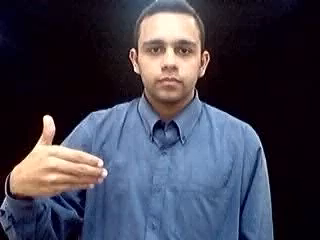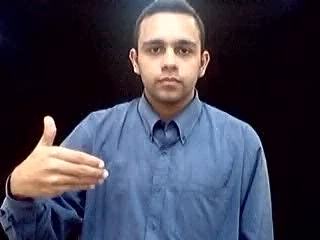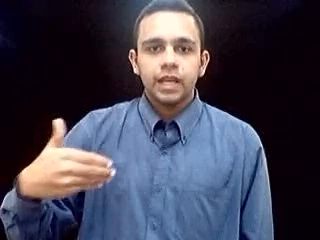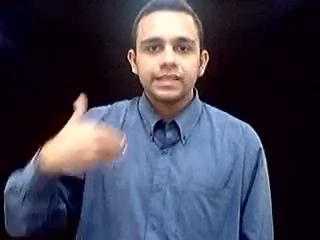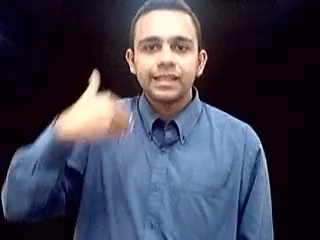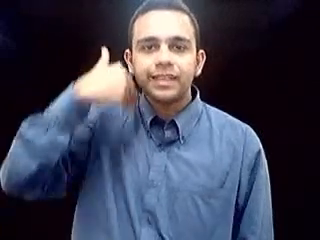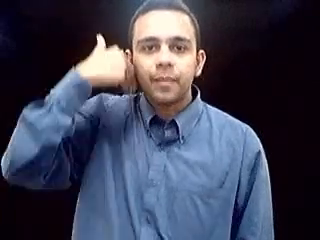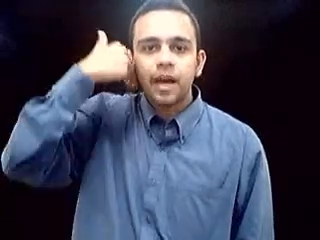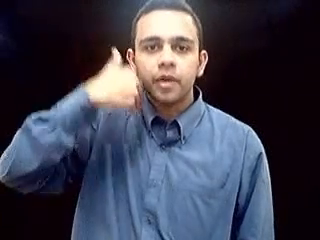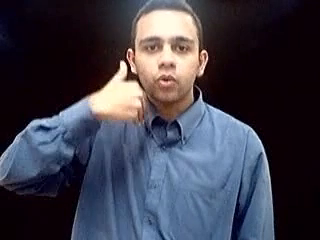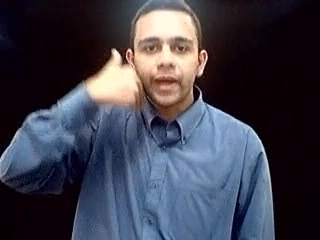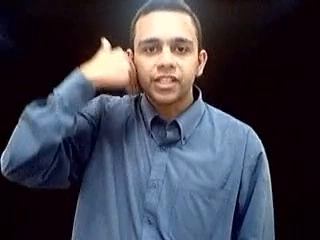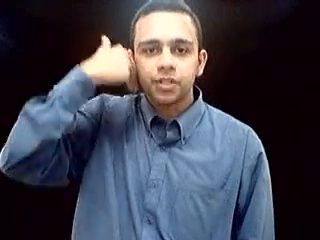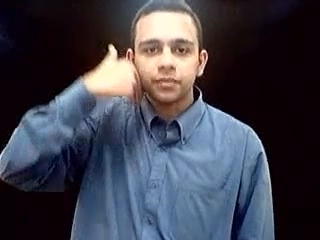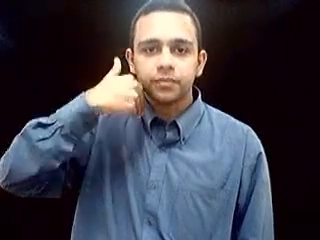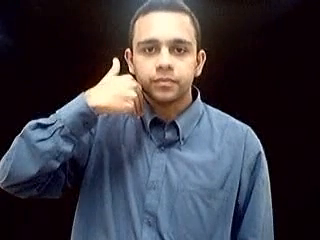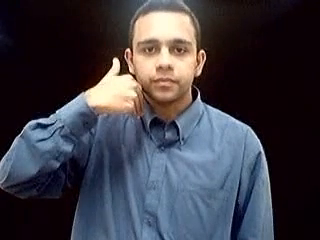Santa Barbara do Oeste